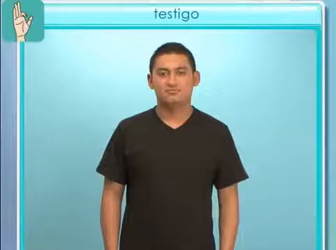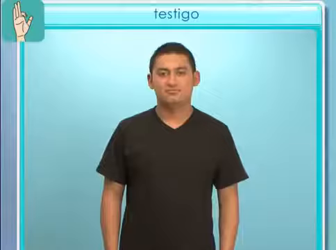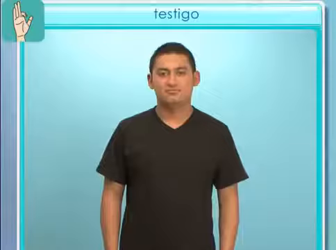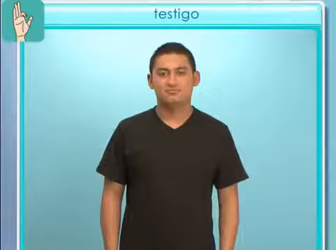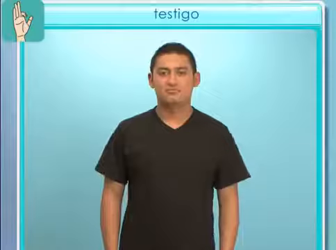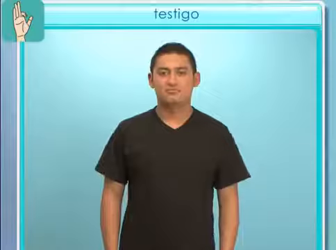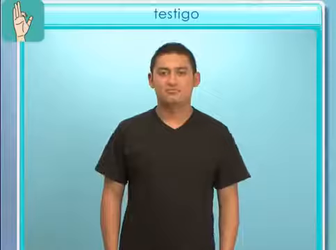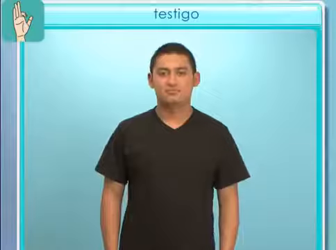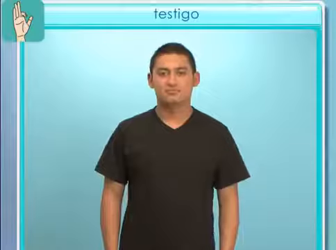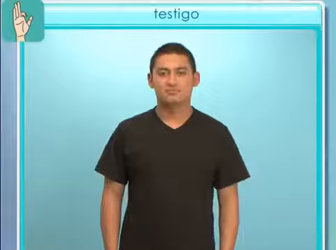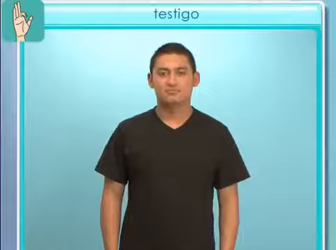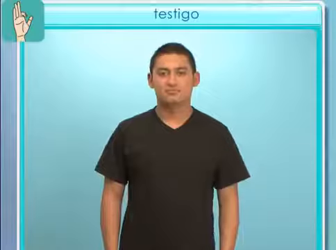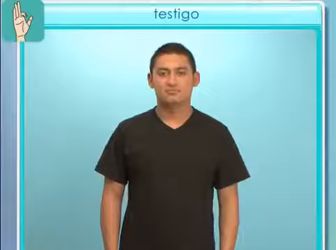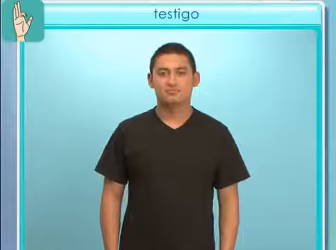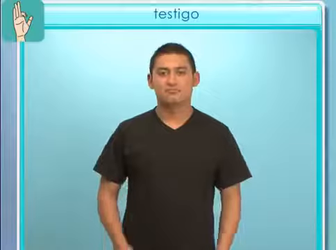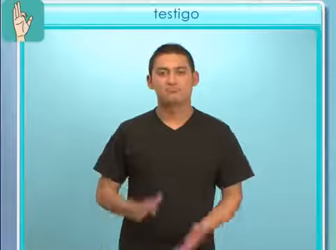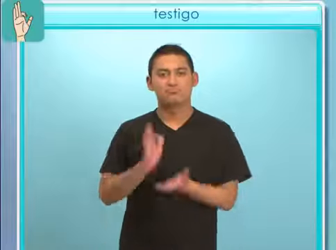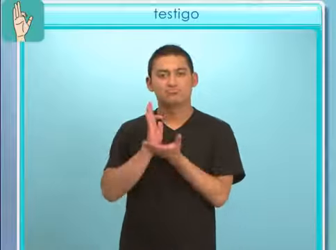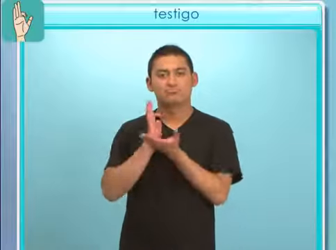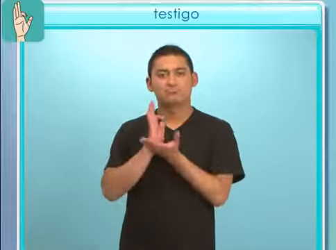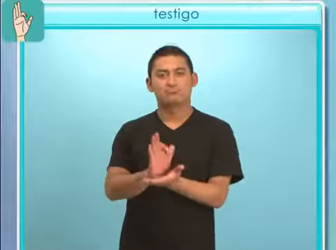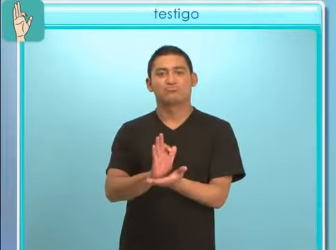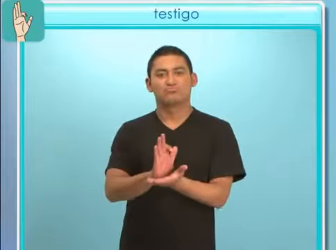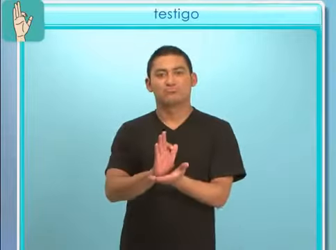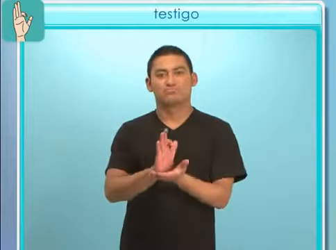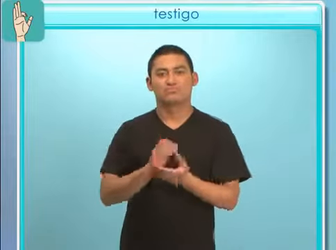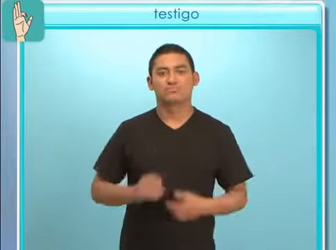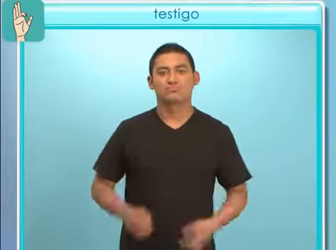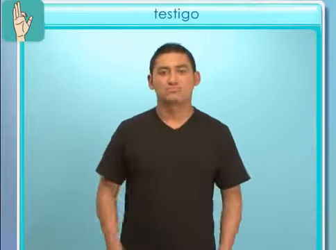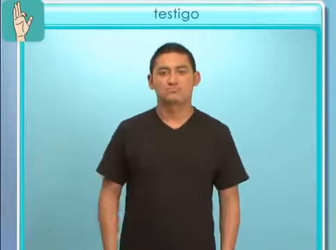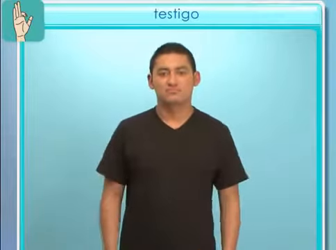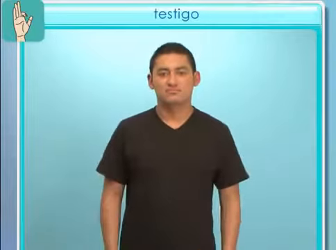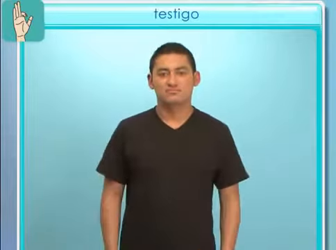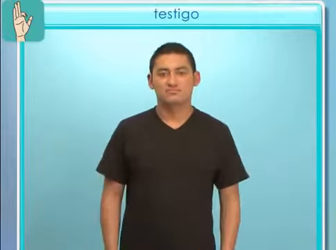TESTIGO